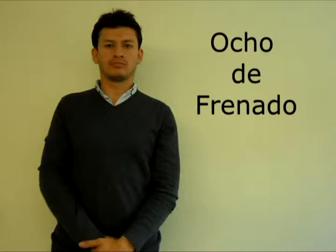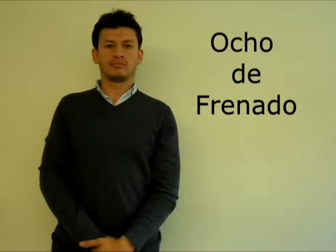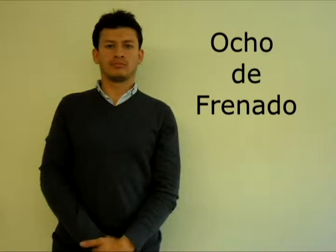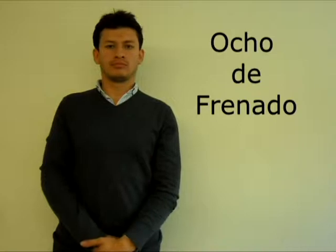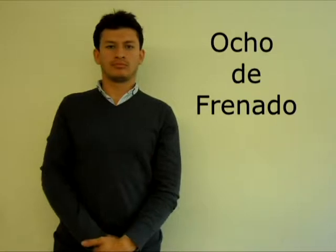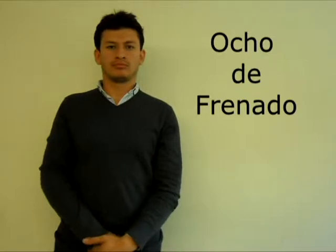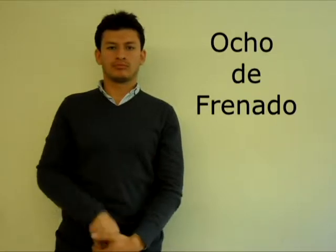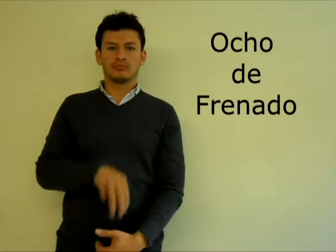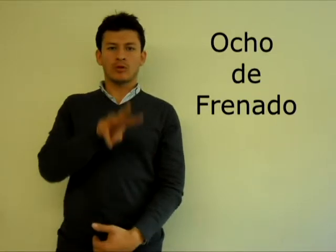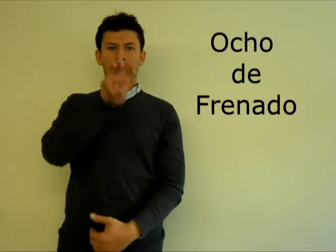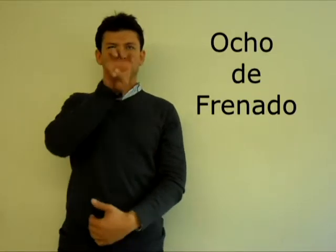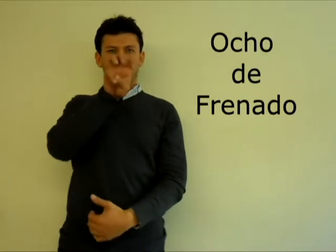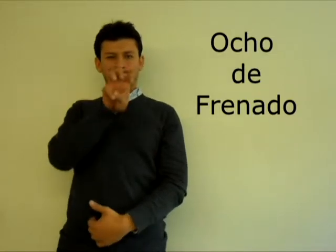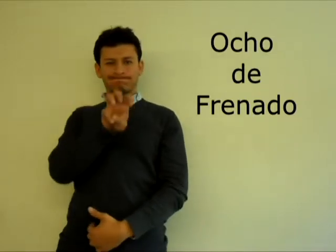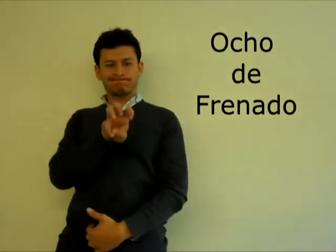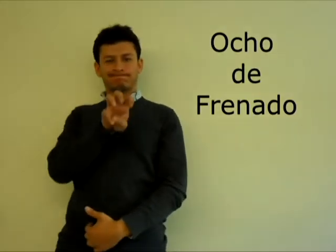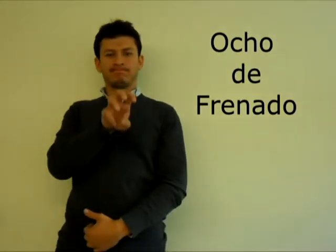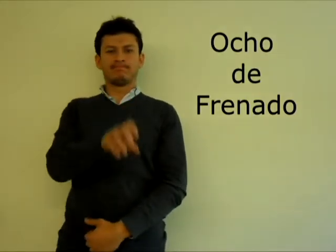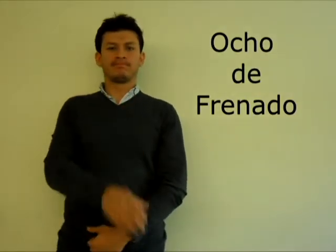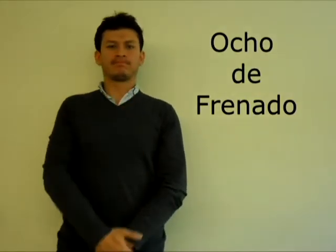Ocho de Frenado